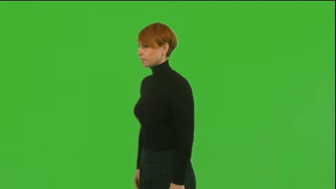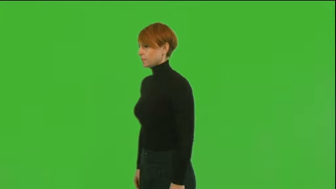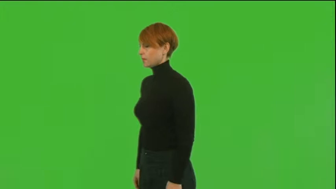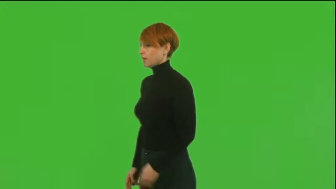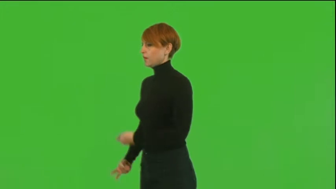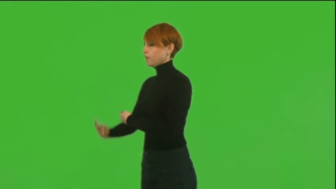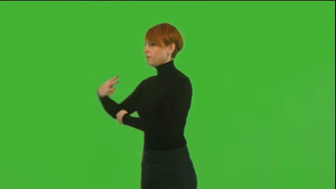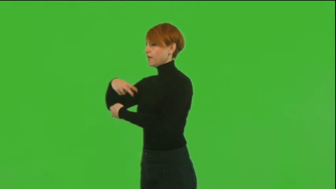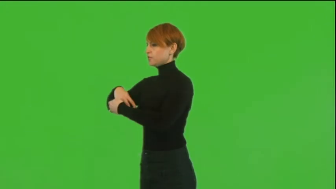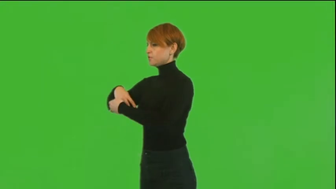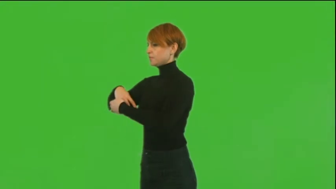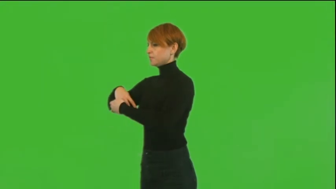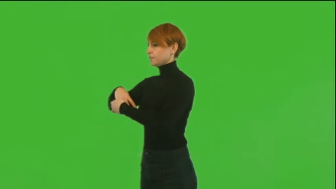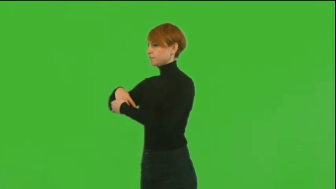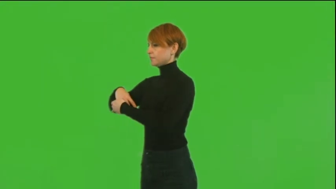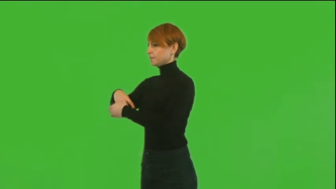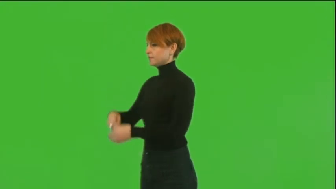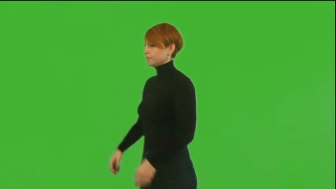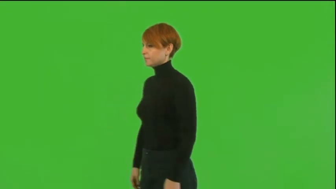wejść